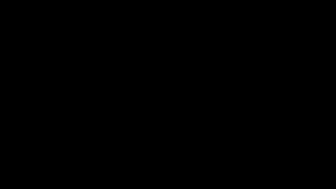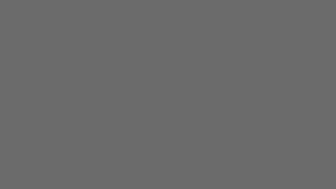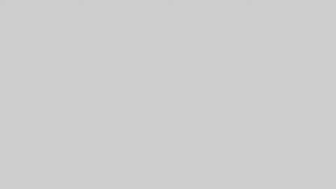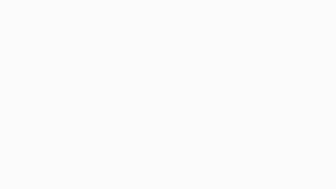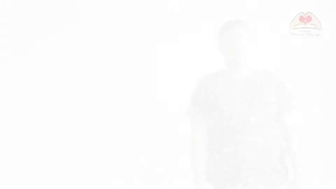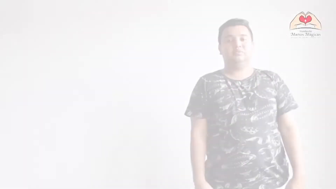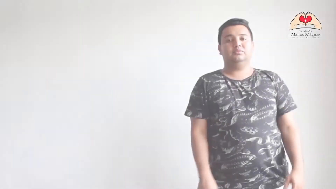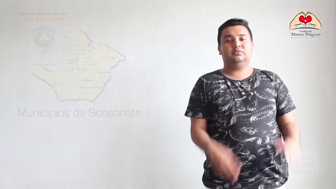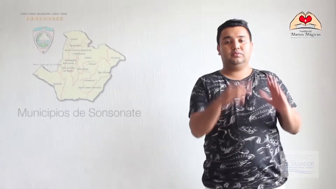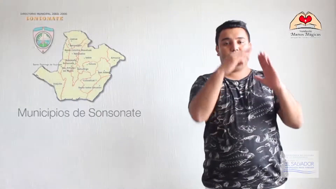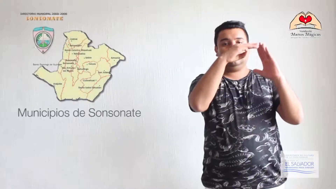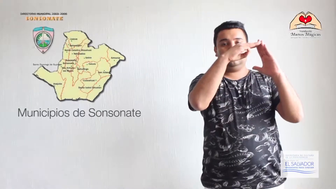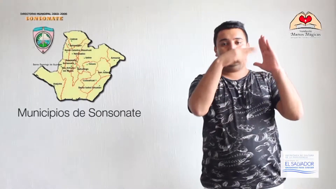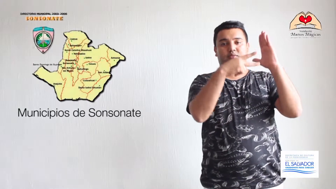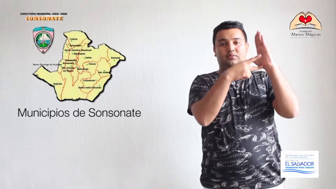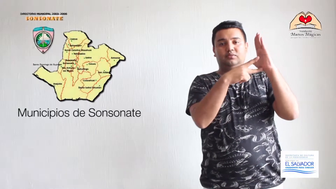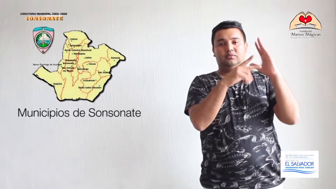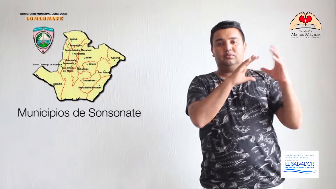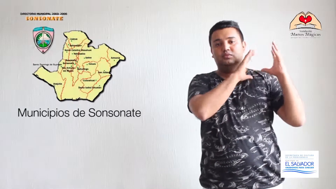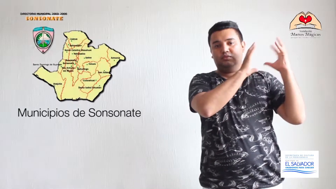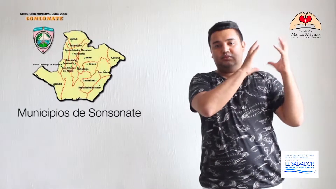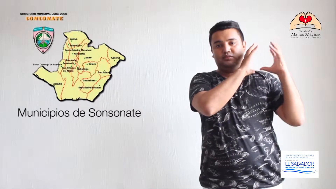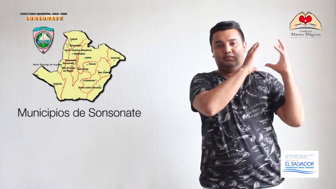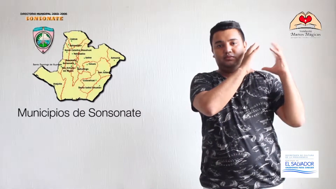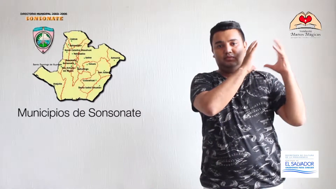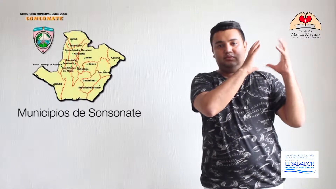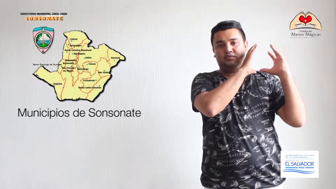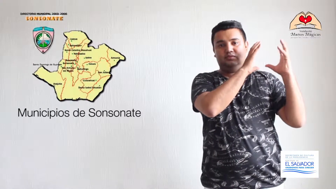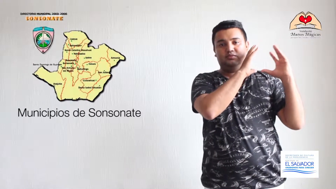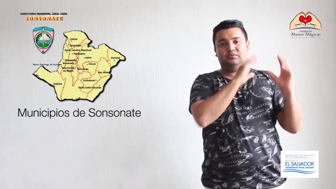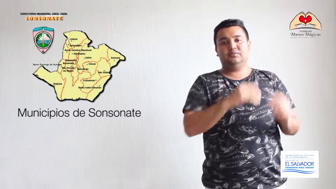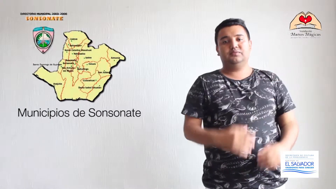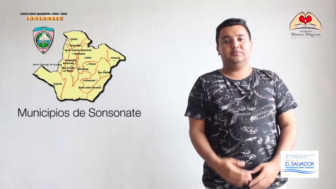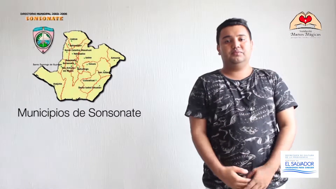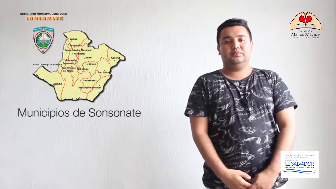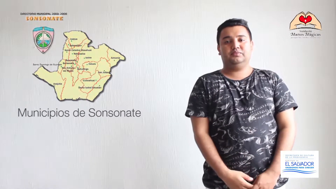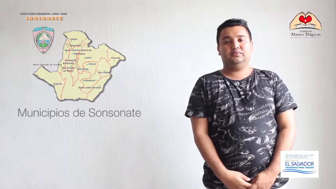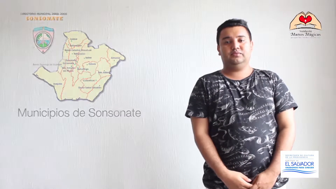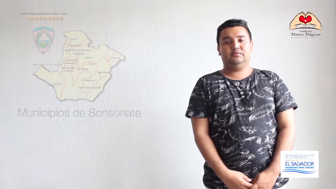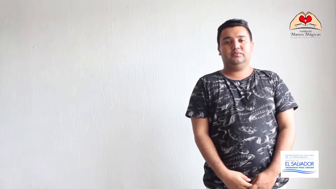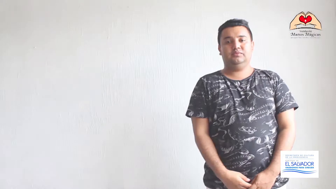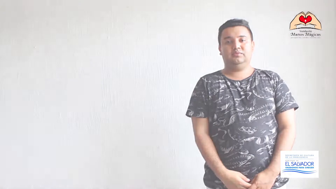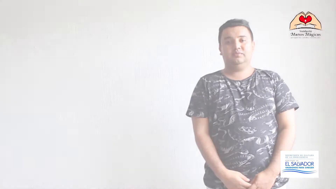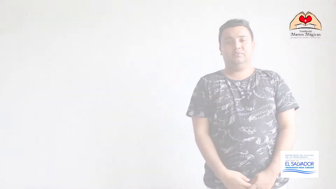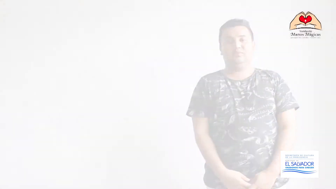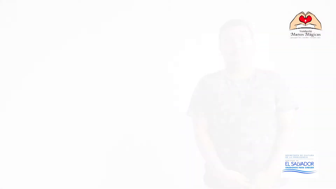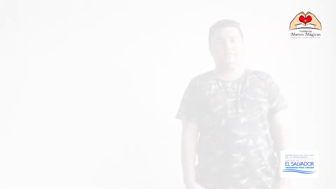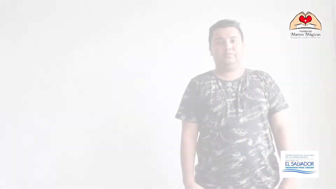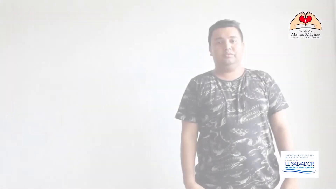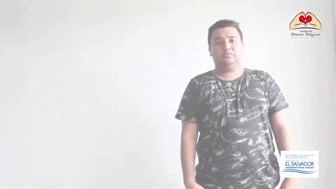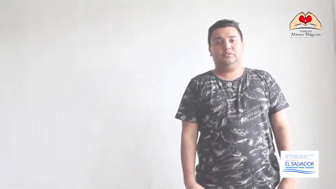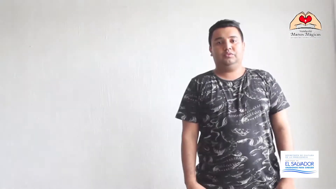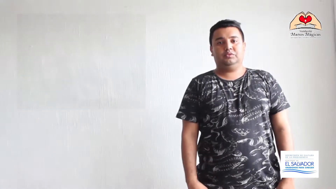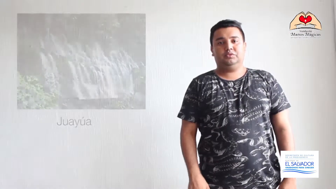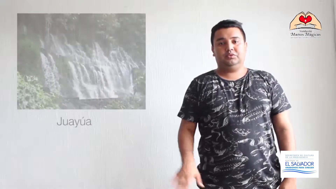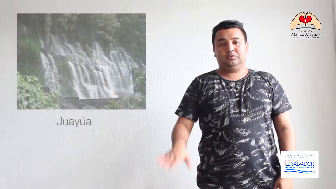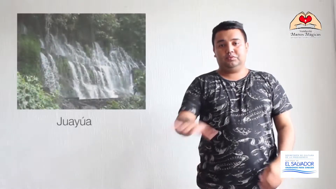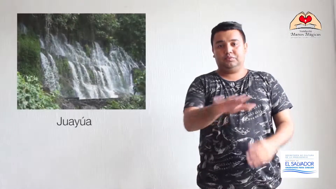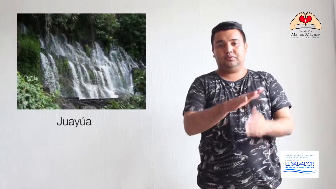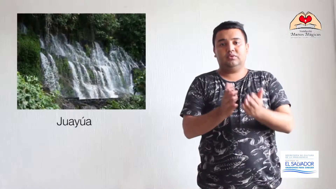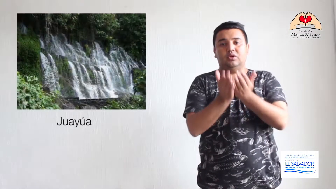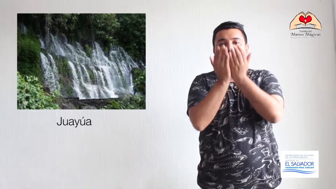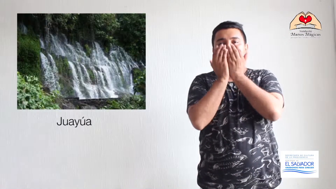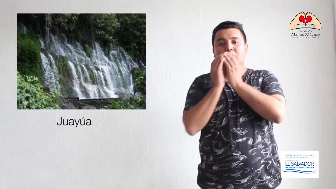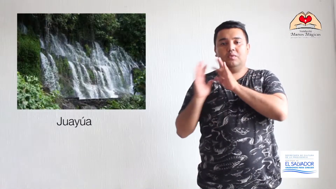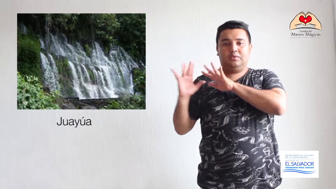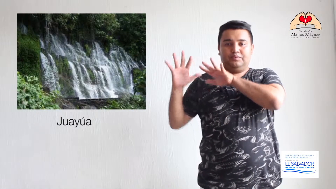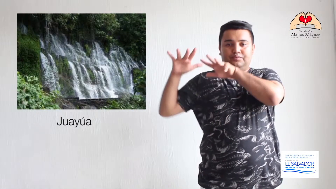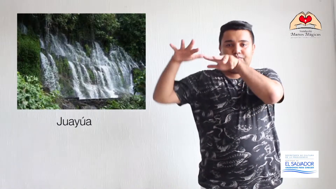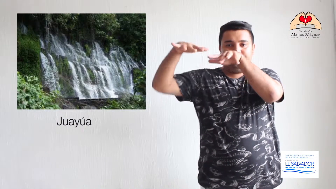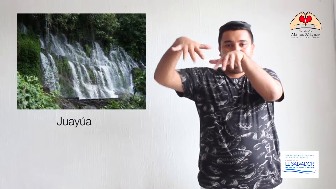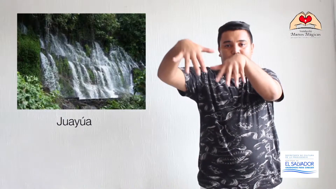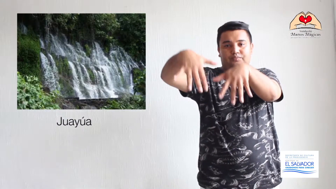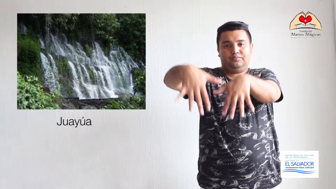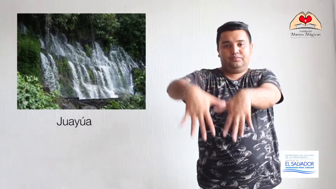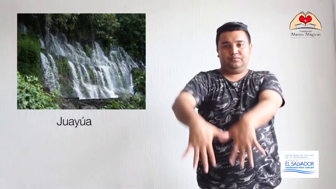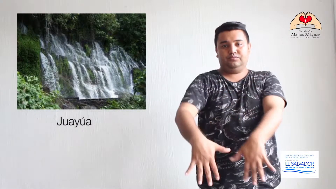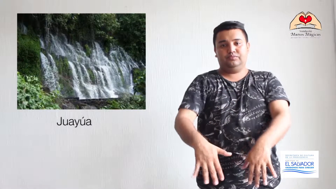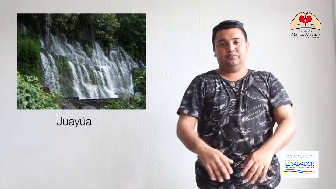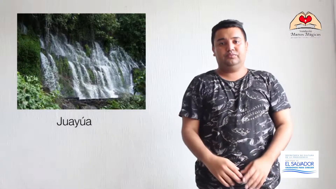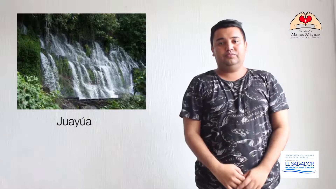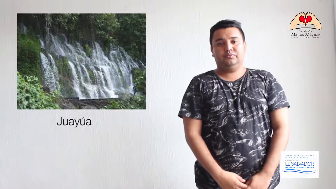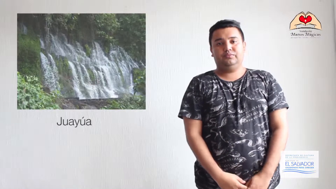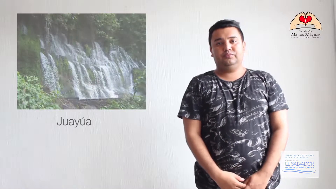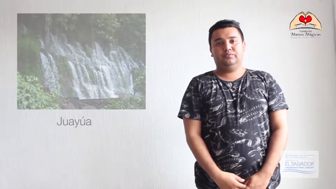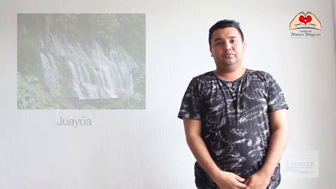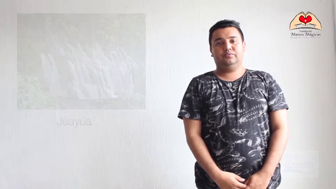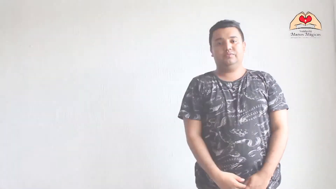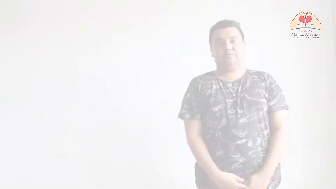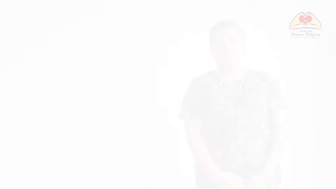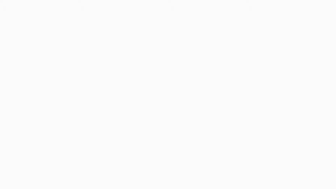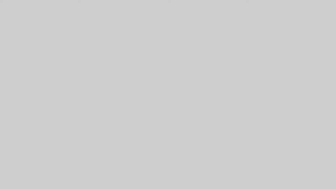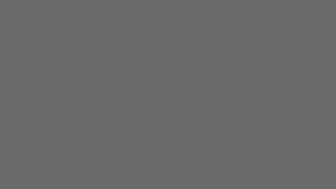Juayua